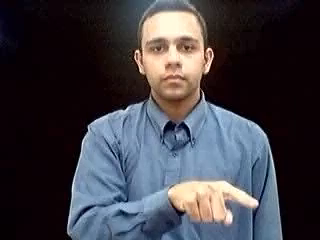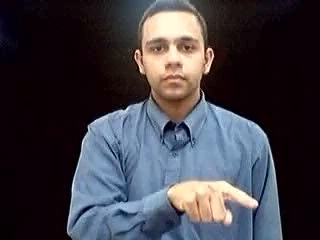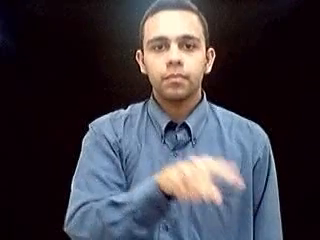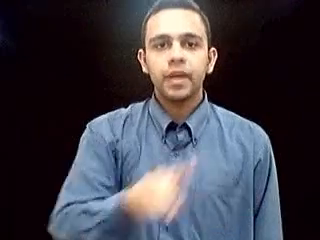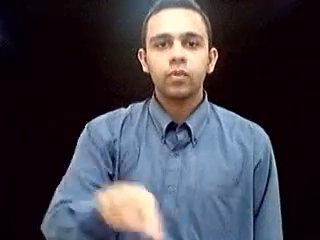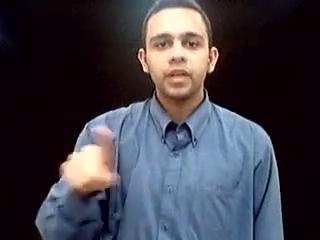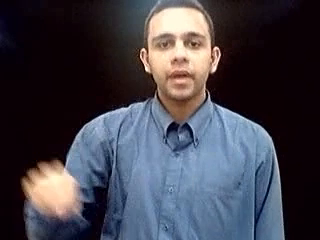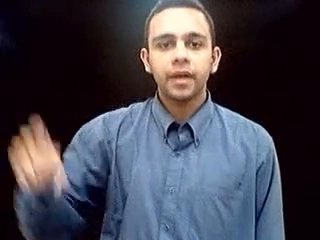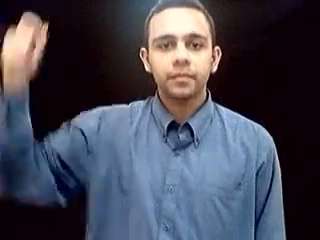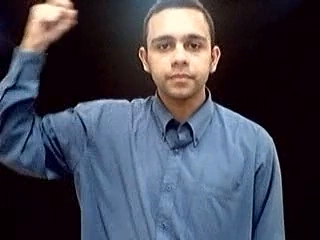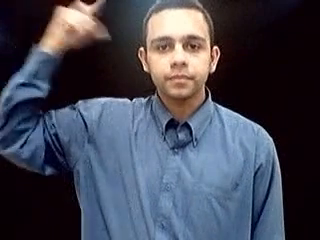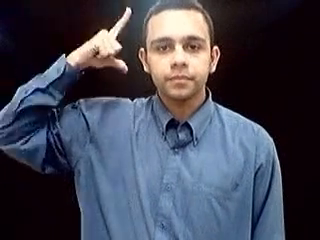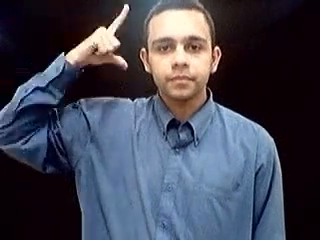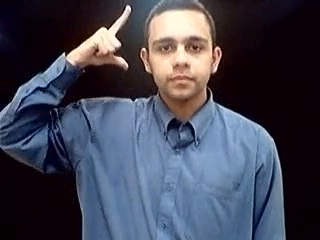Peruibe